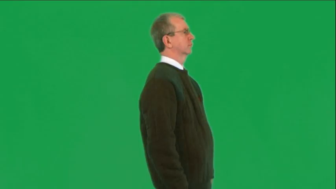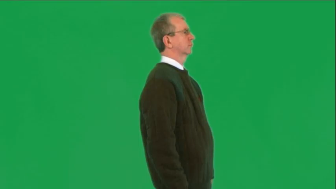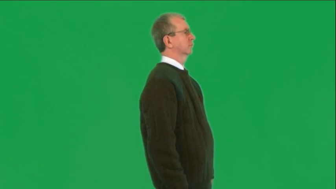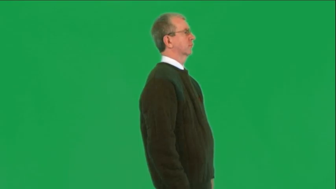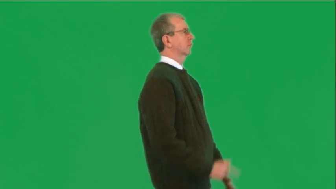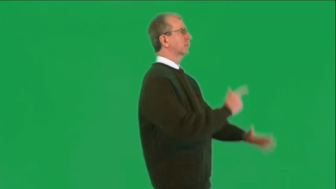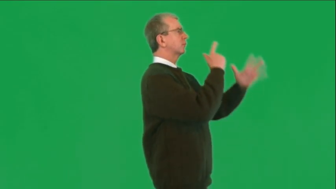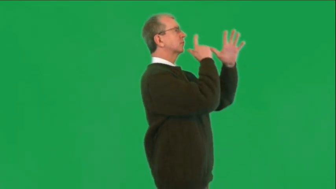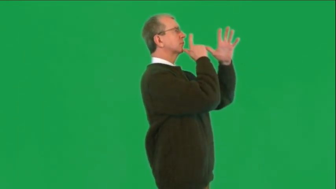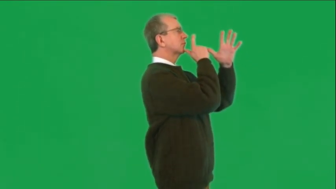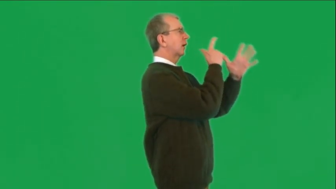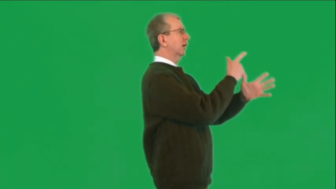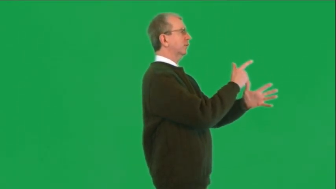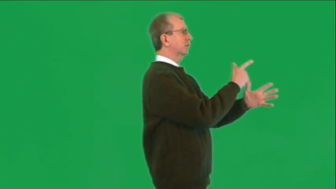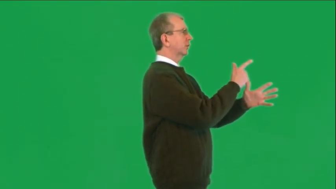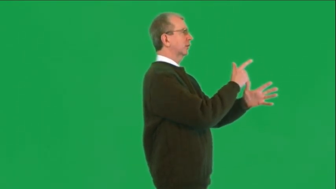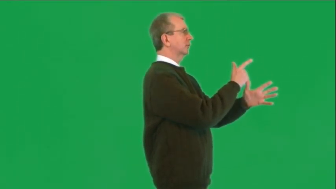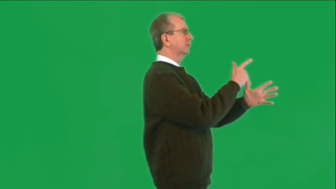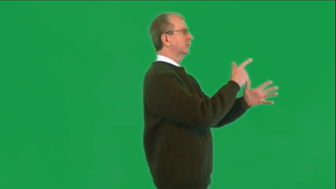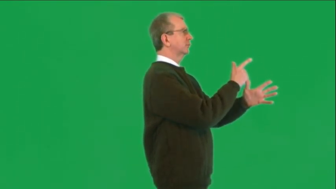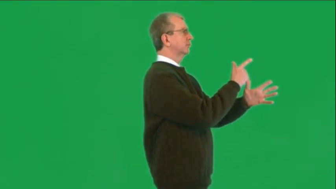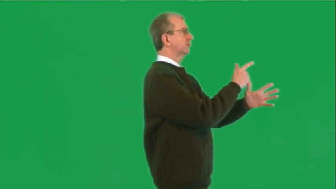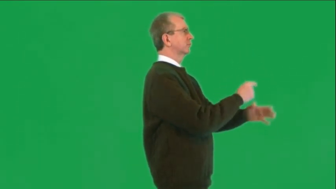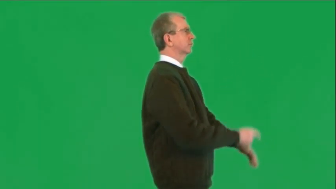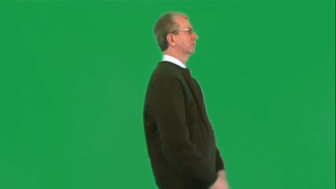Arktyka